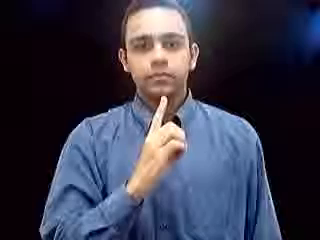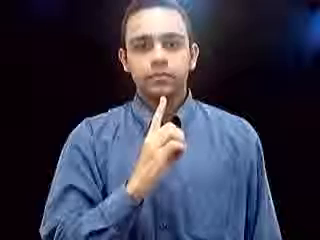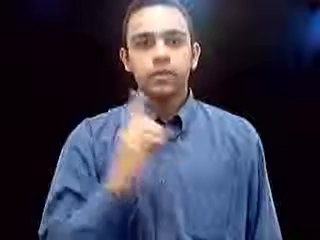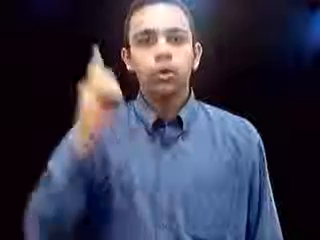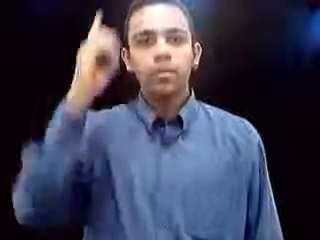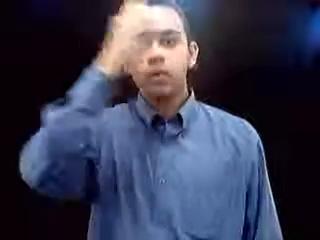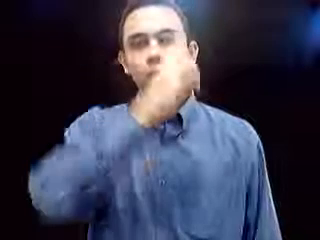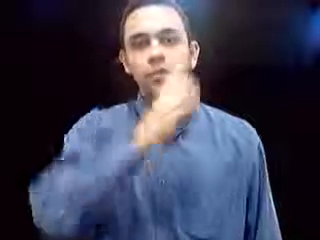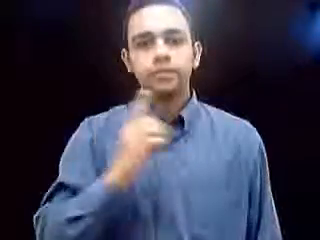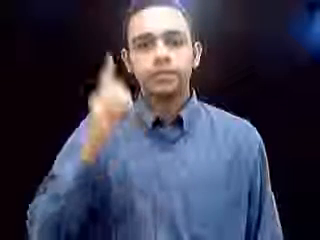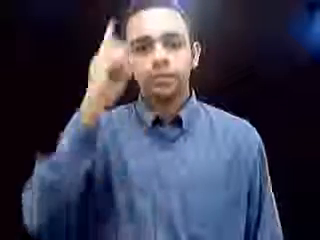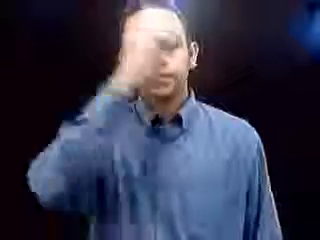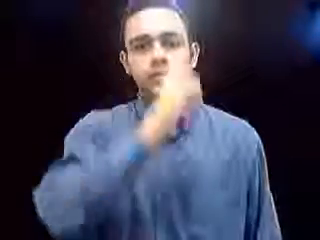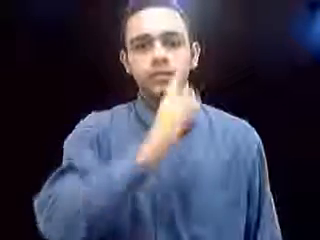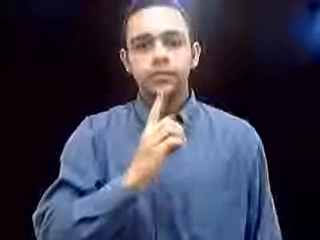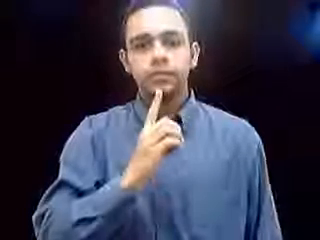domingo